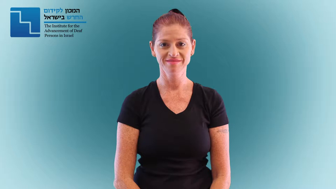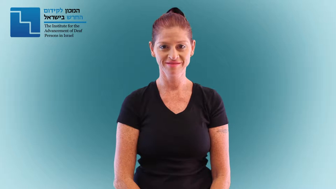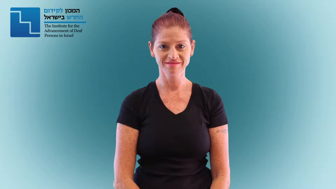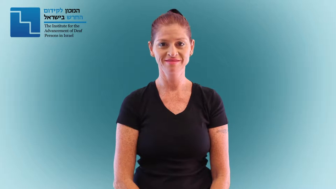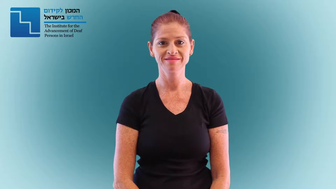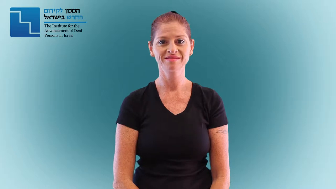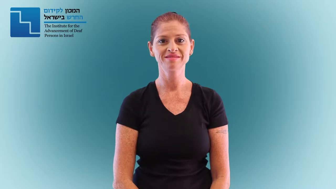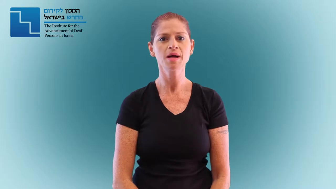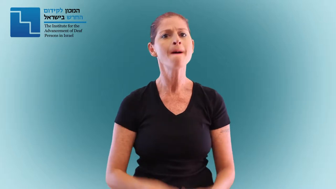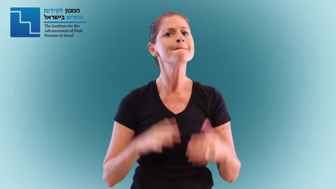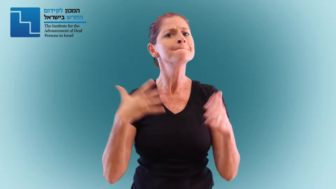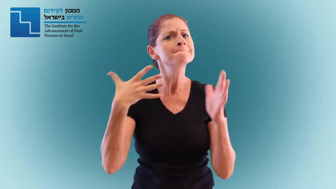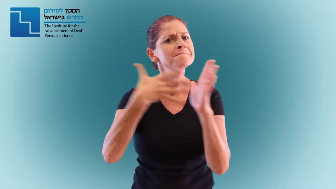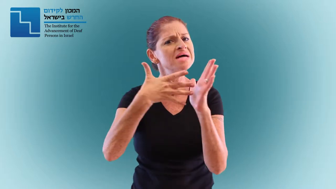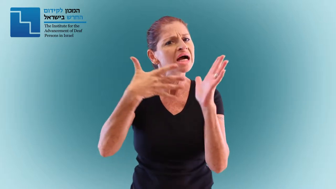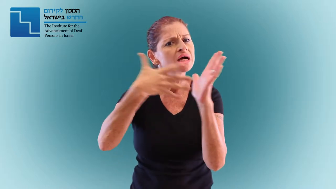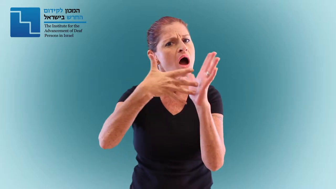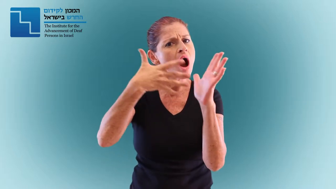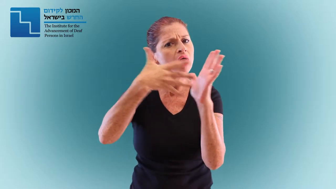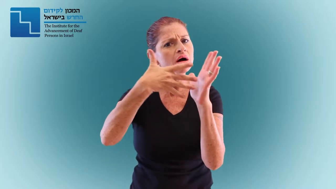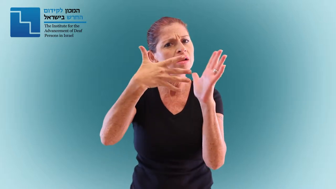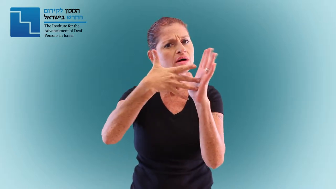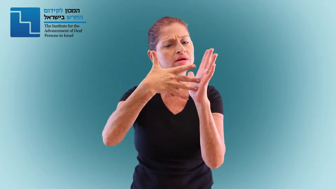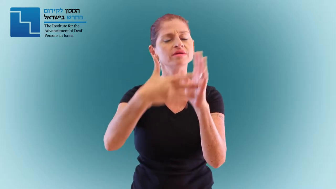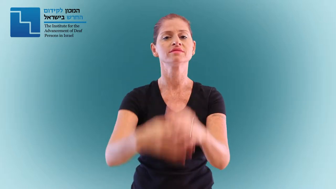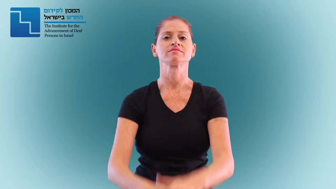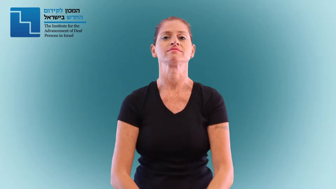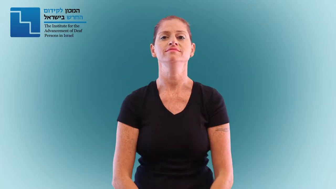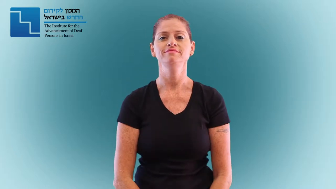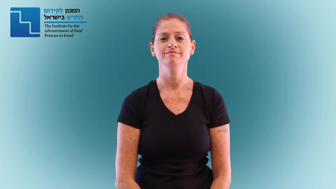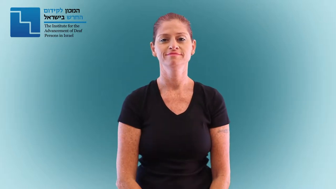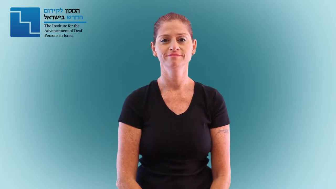מחקר